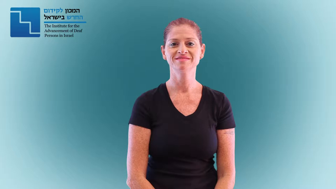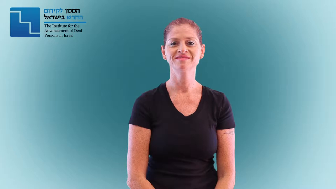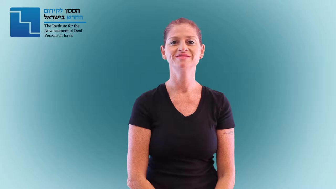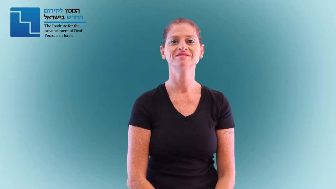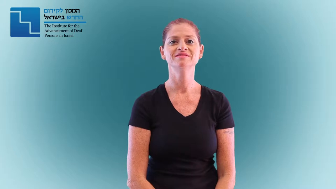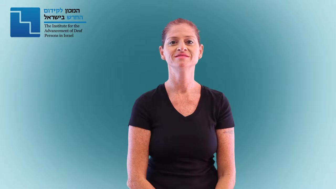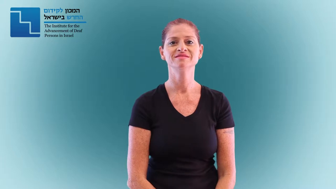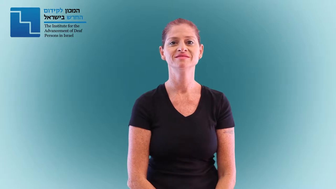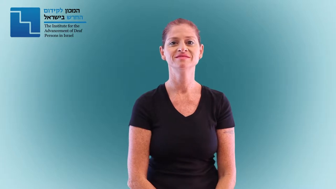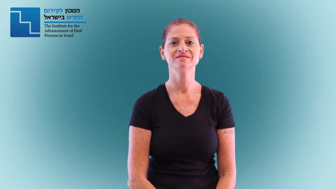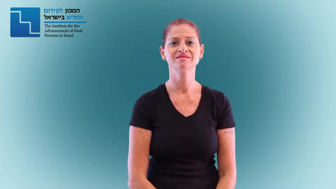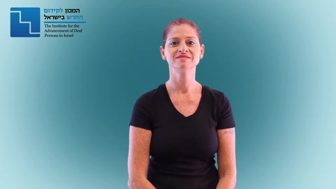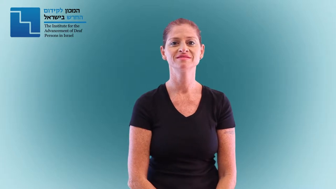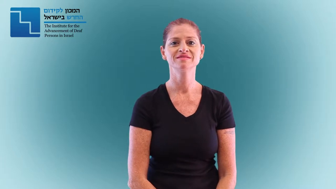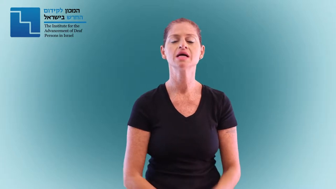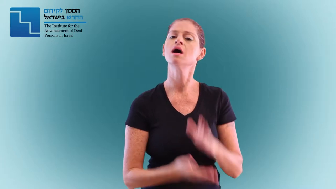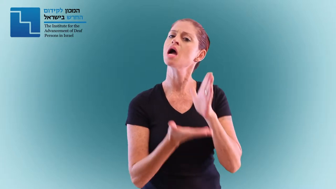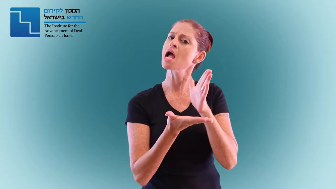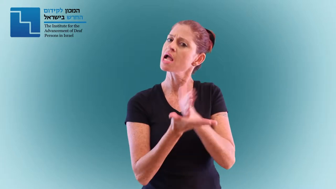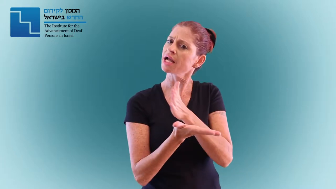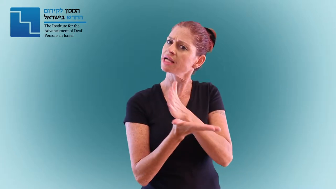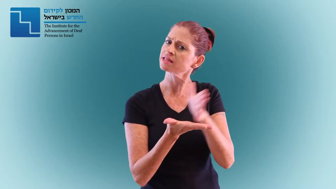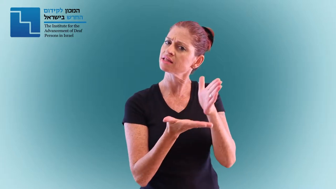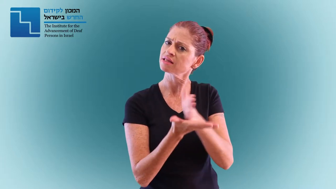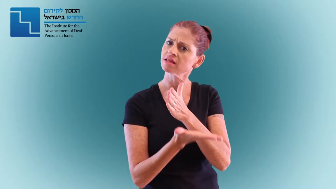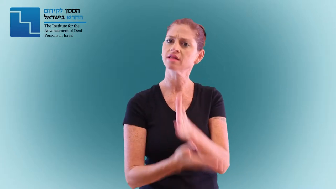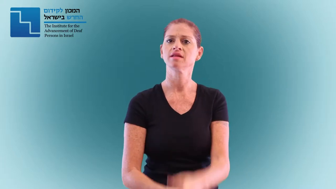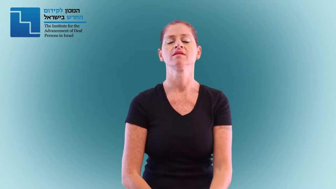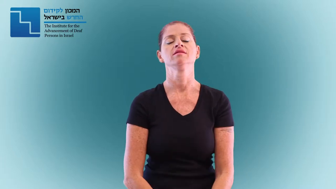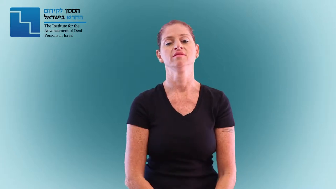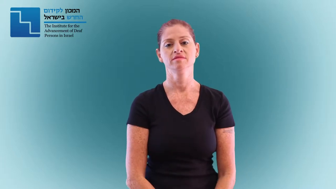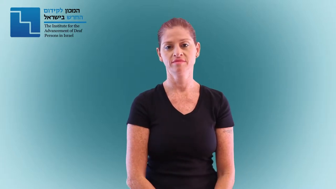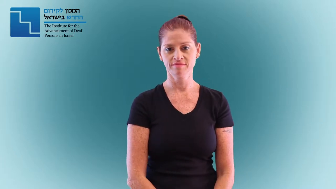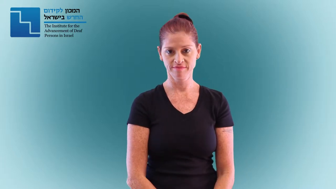להכין